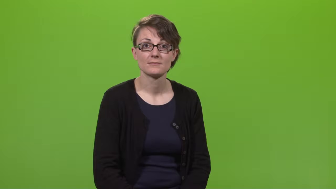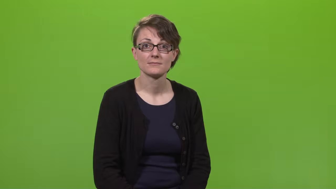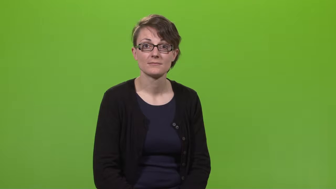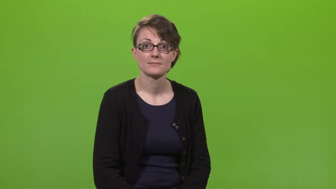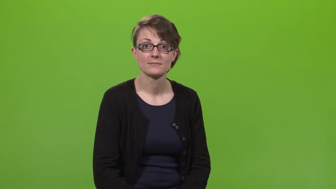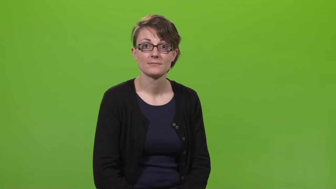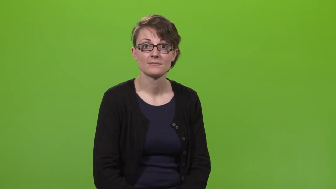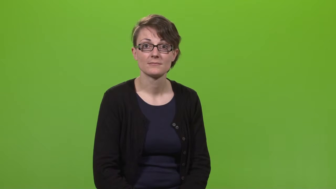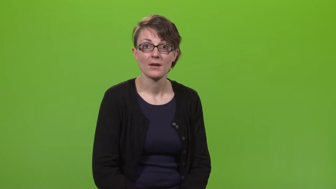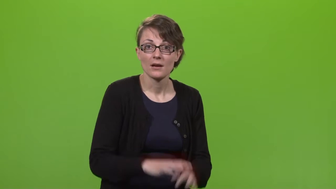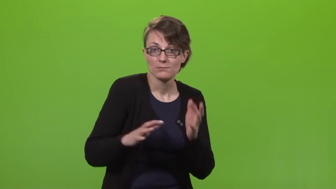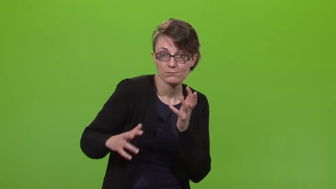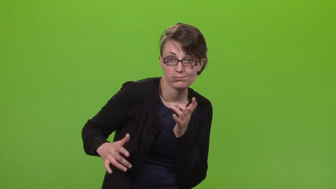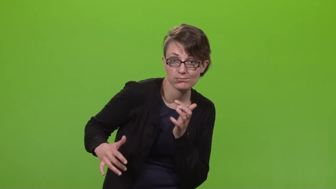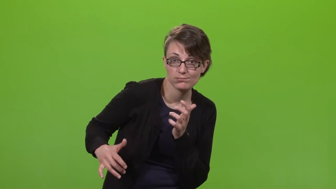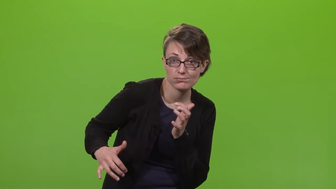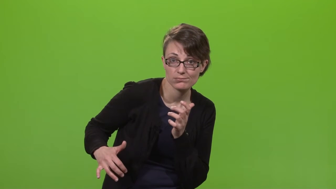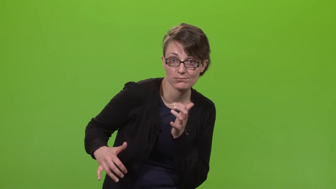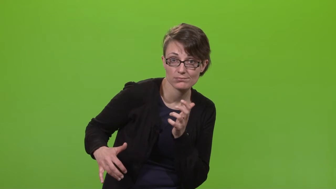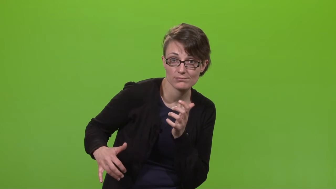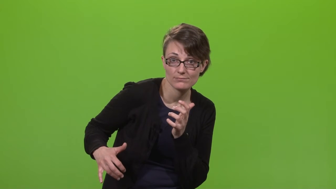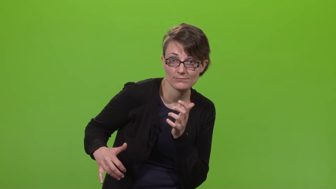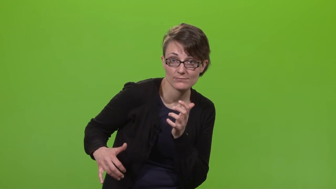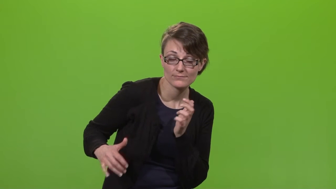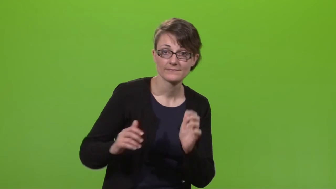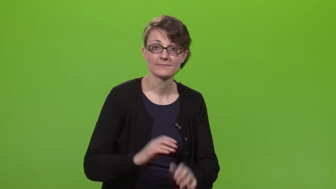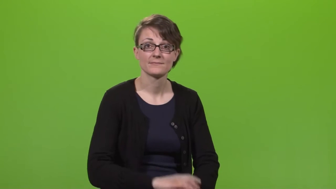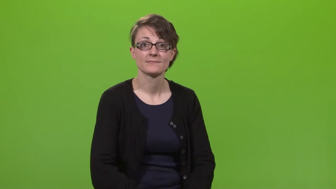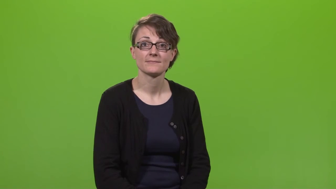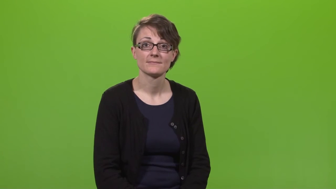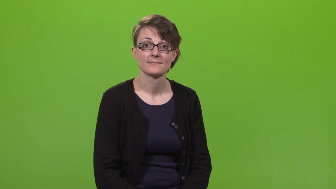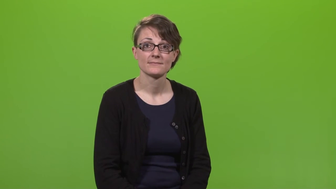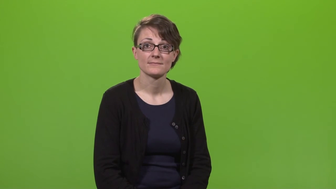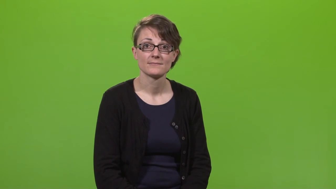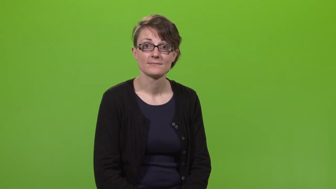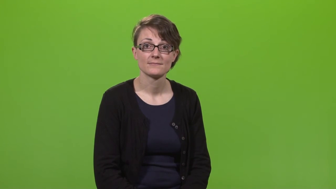Saxofónn